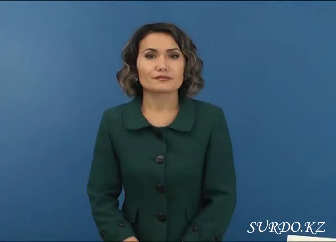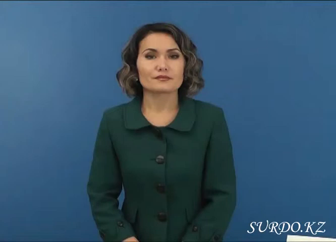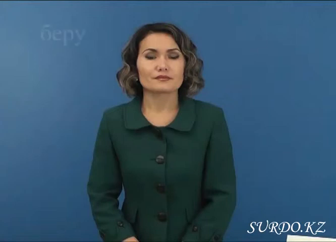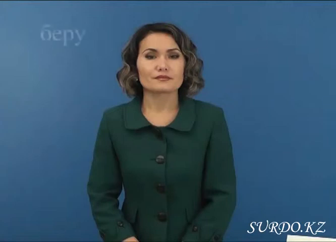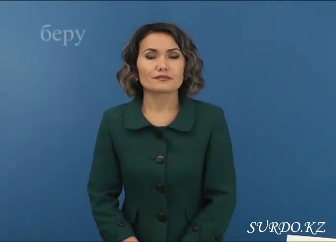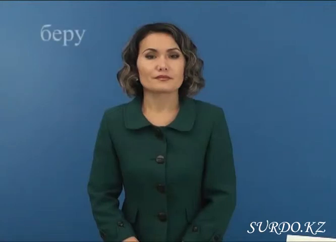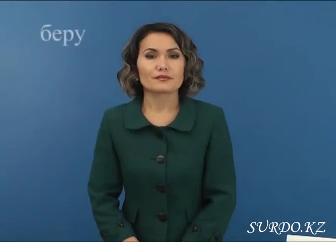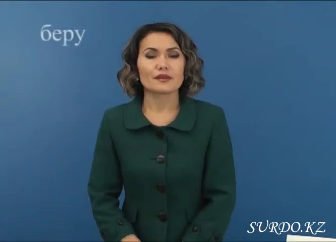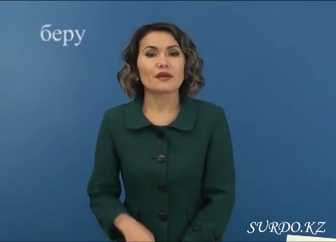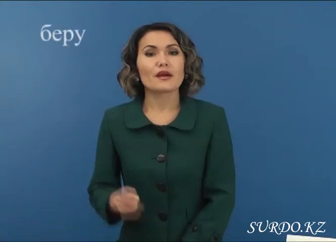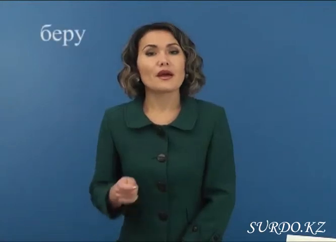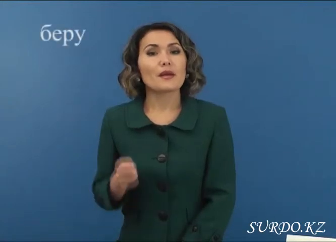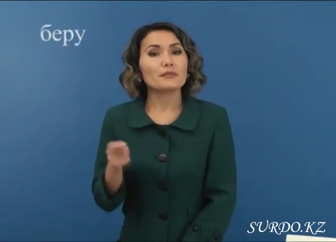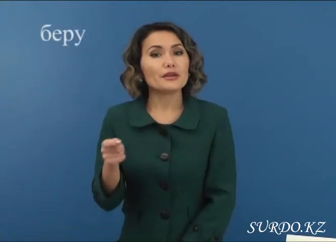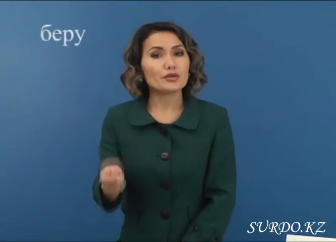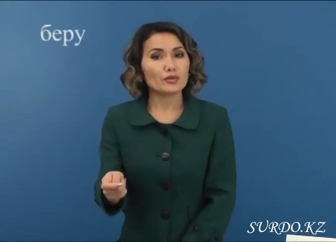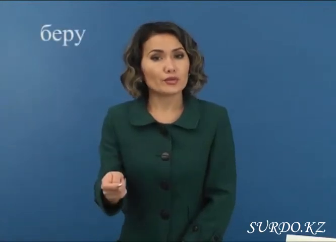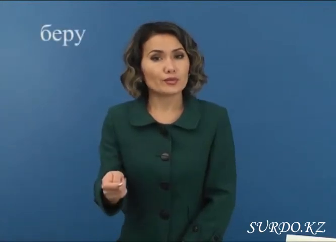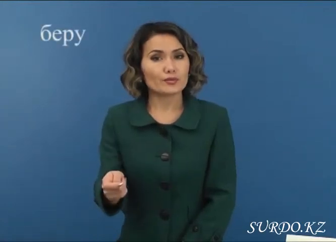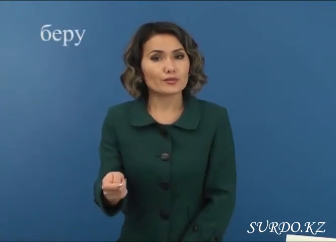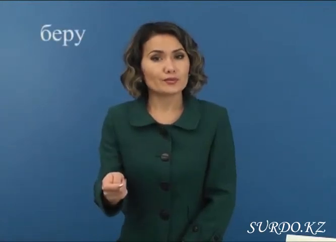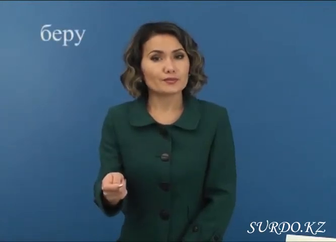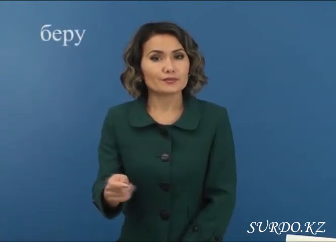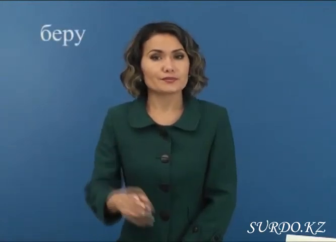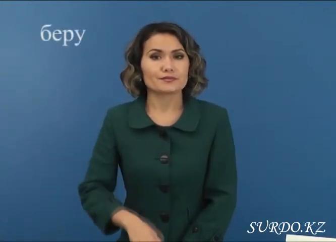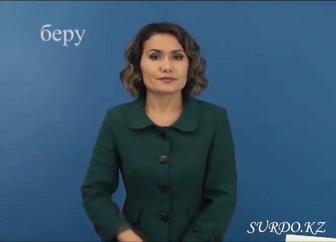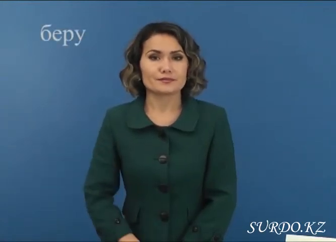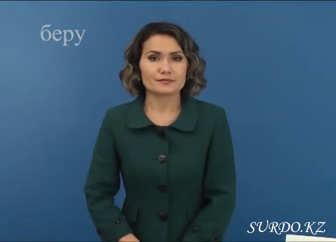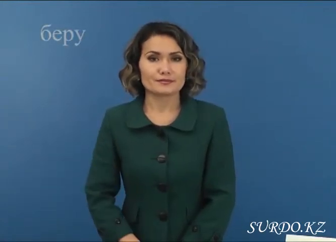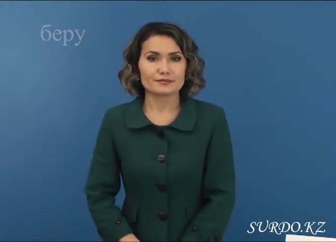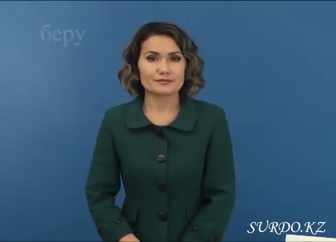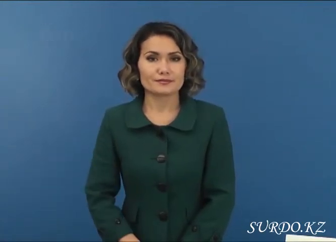Беру